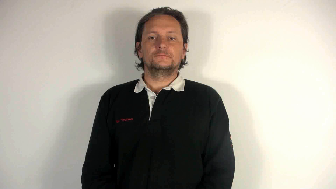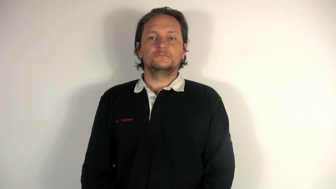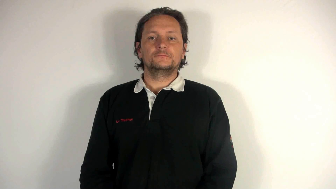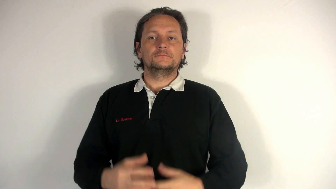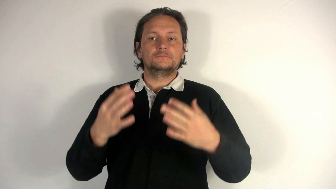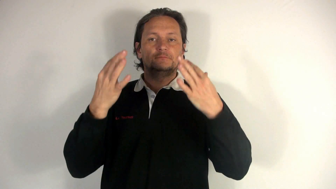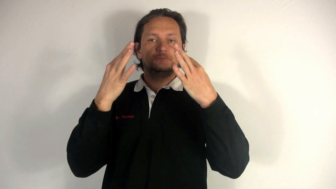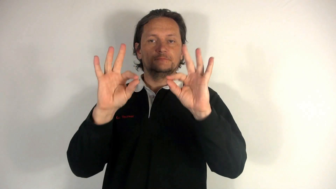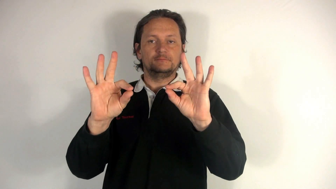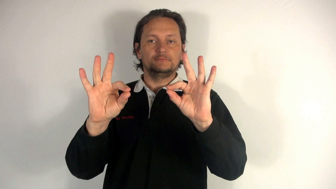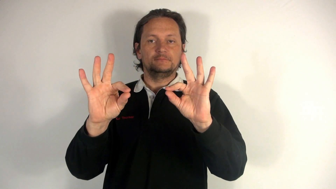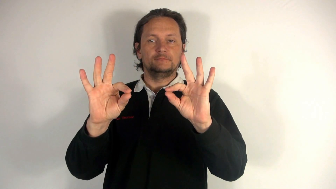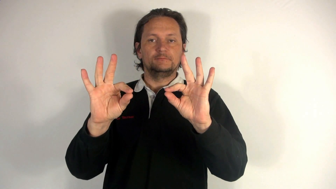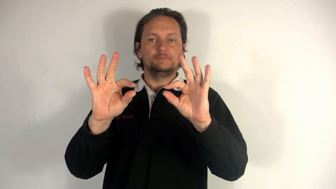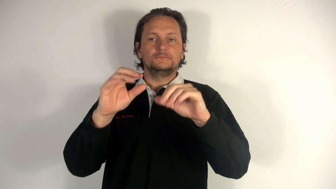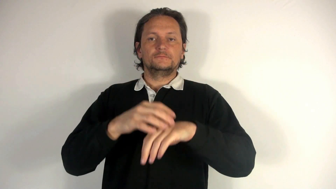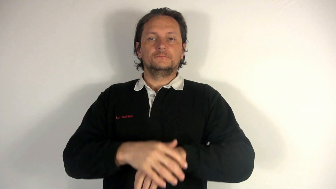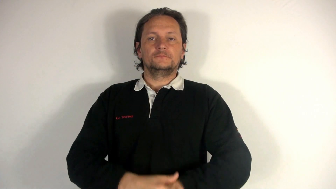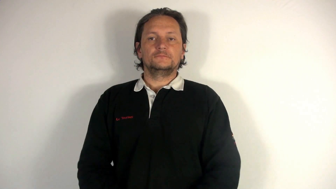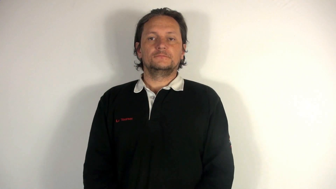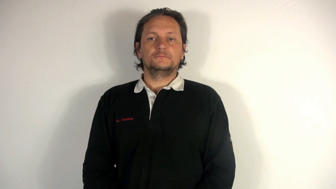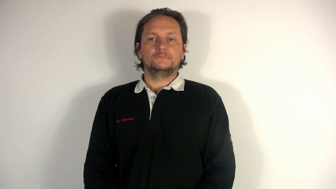Dizaine